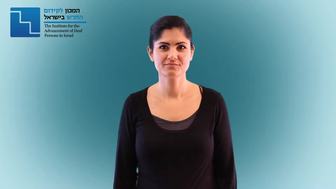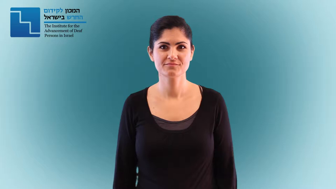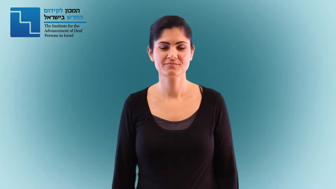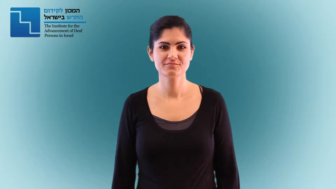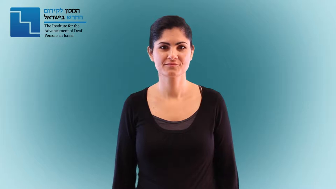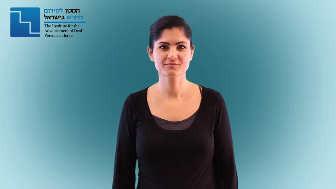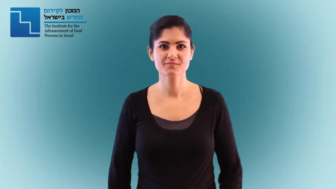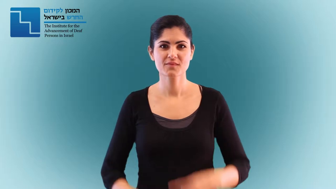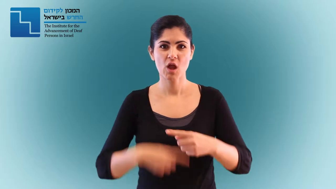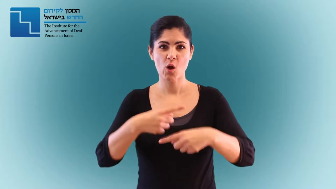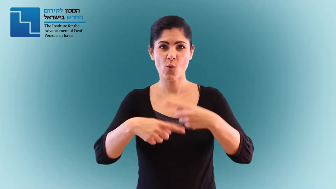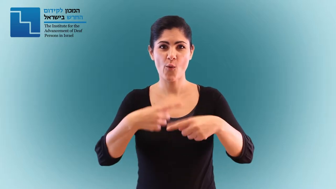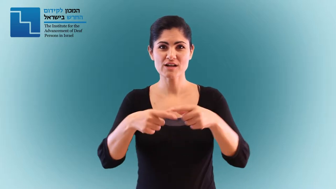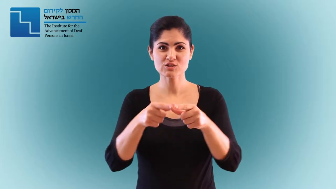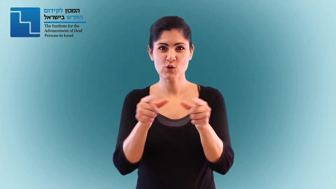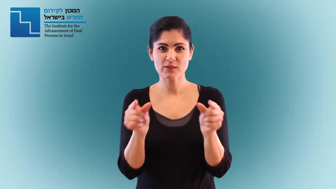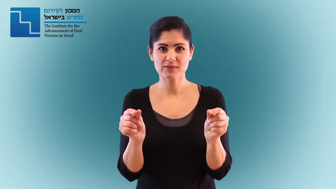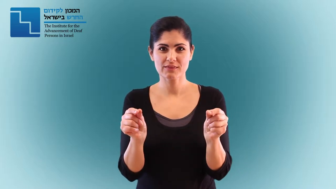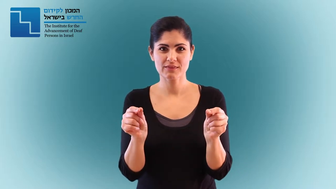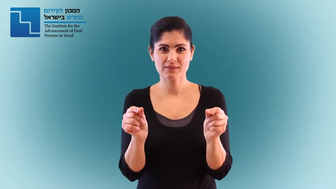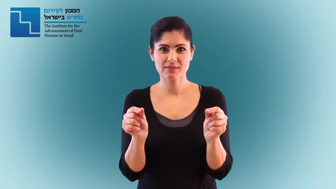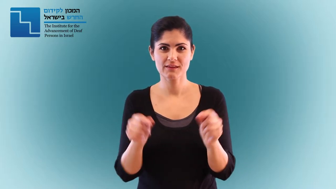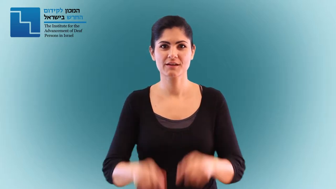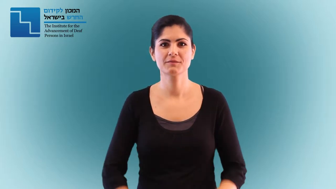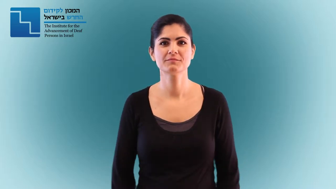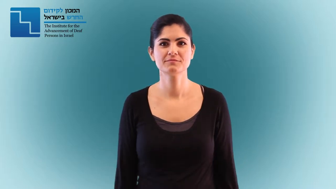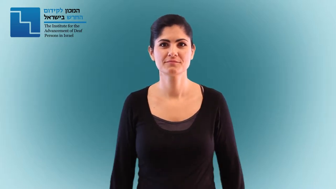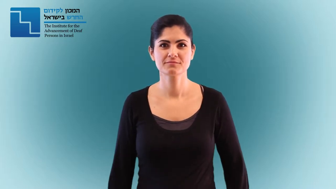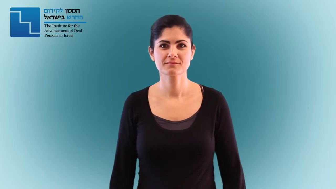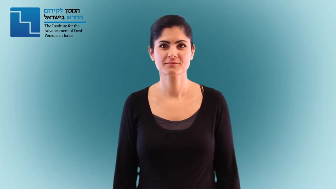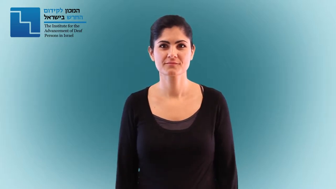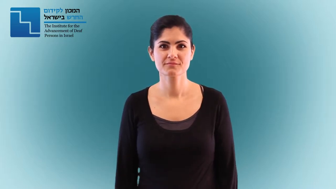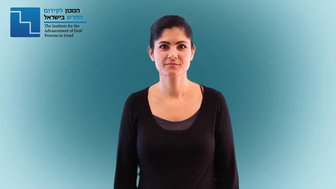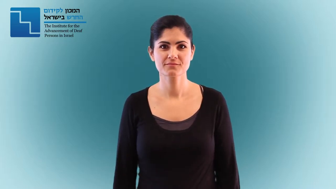קרואסון